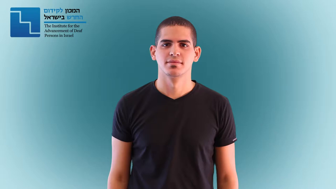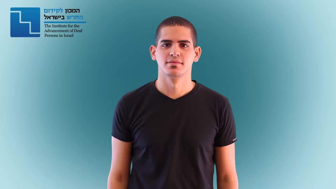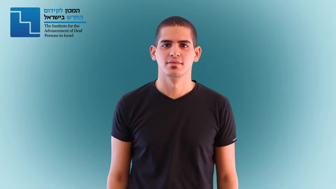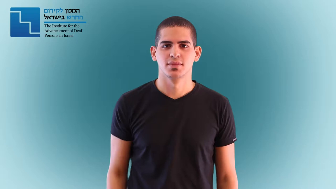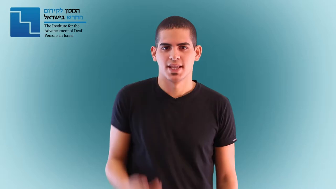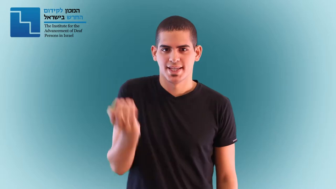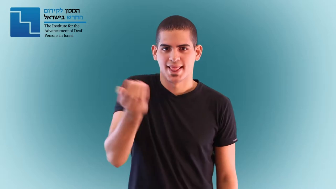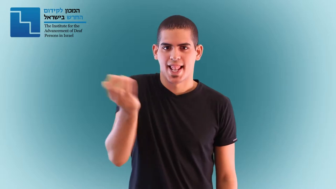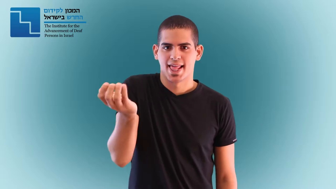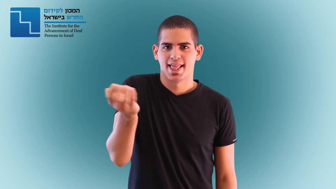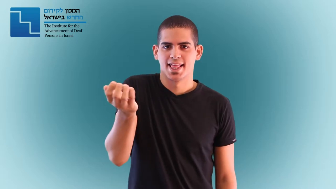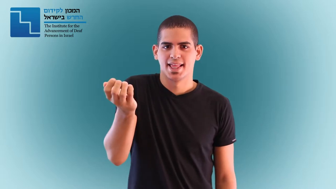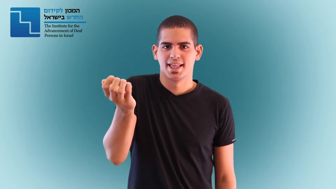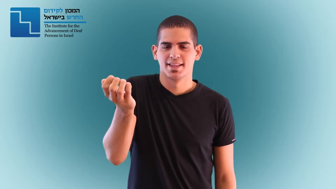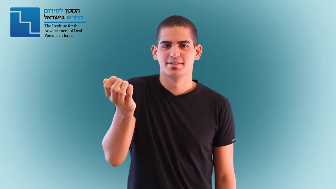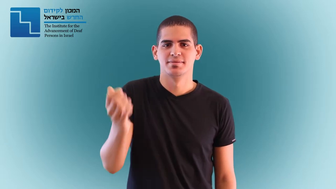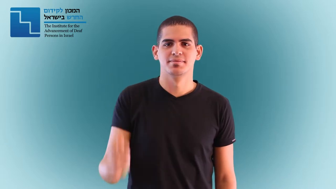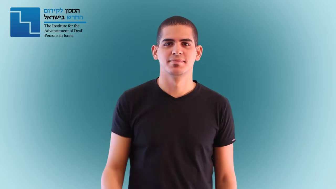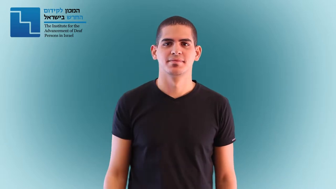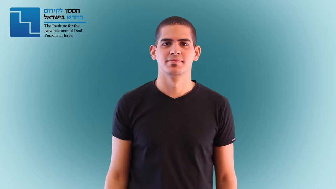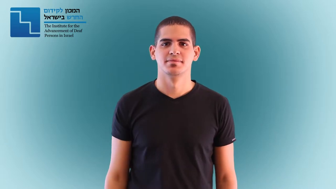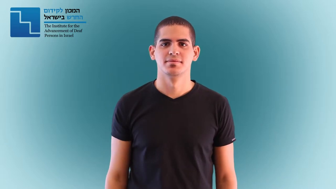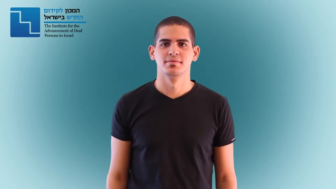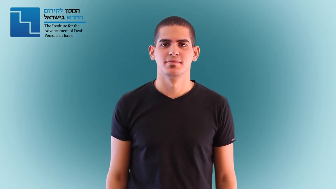קניידלאך